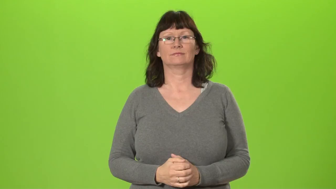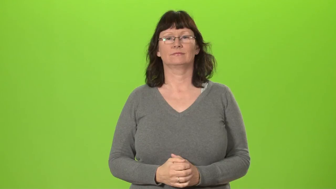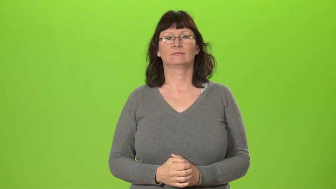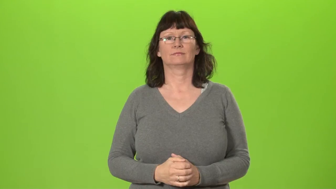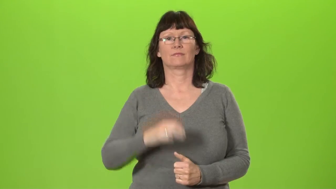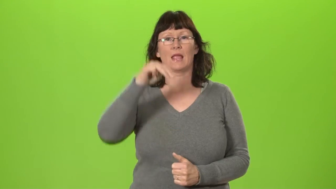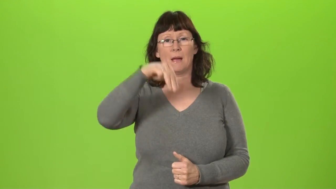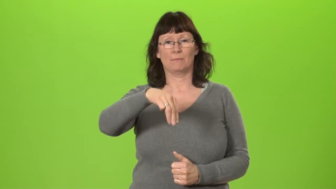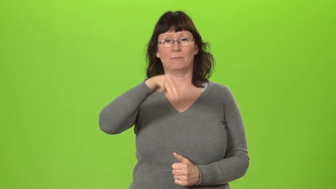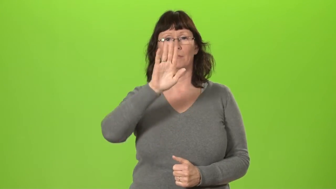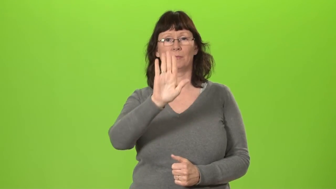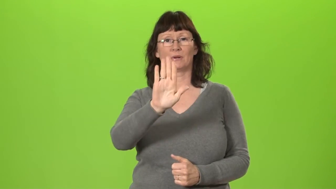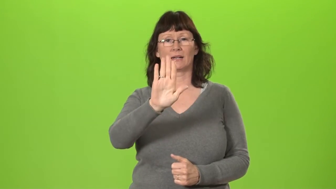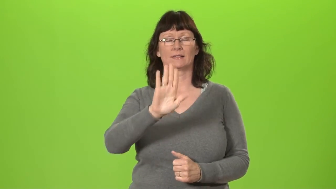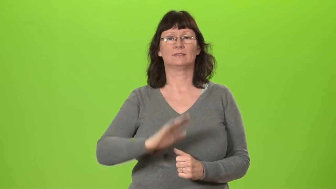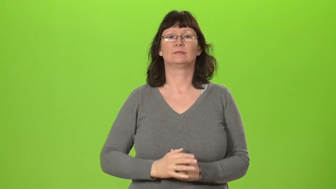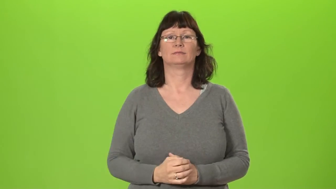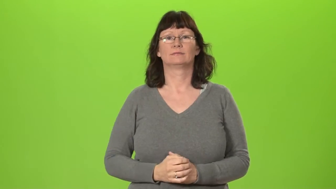MB